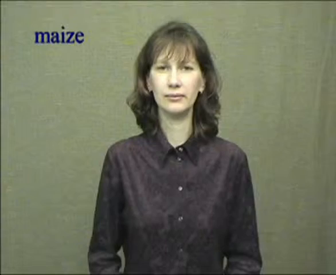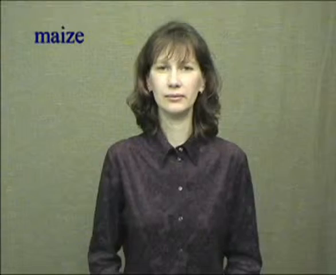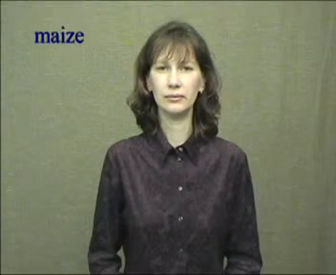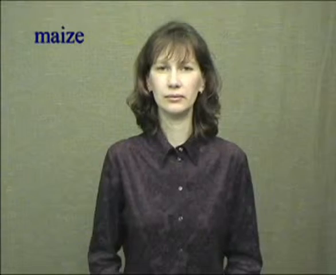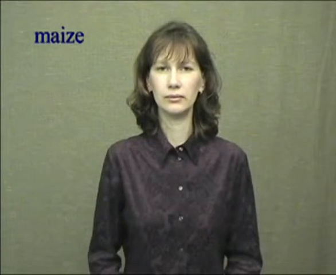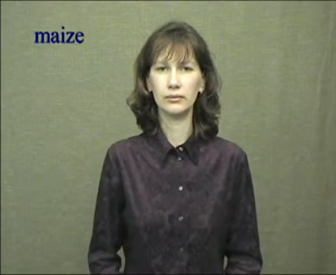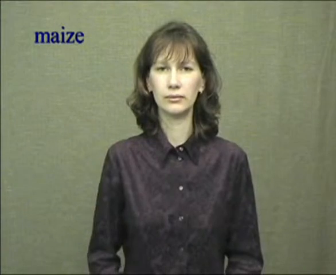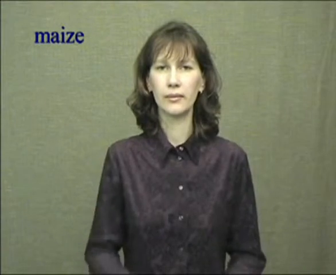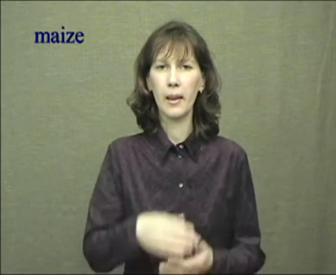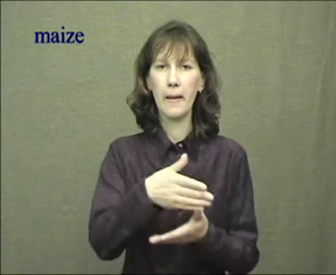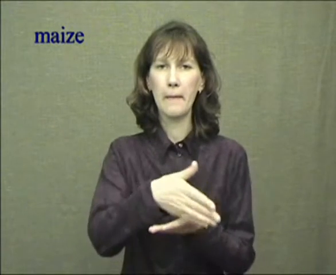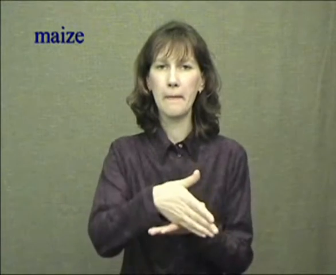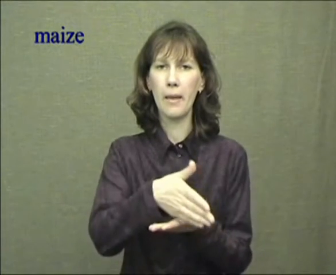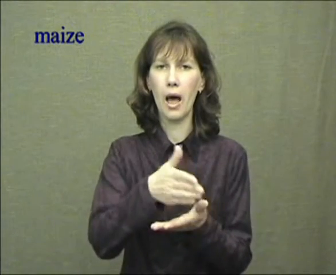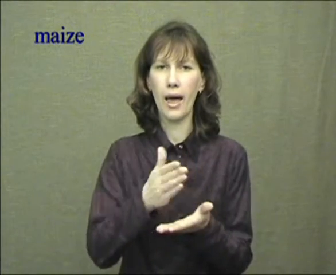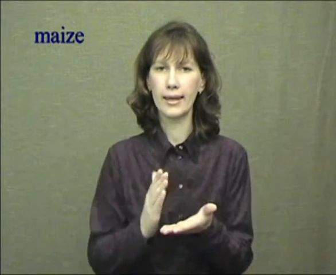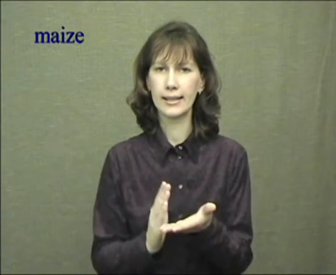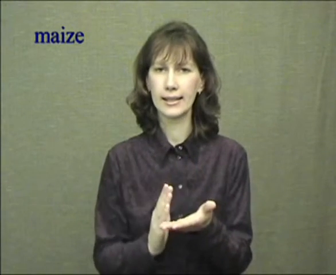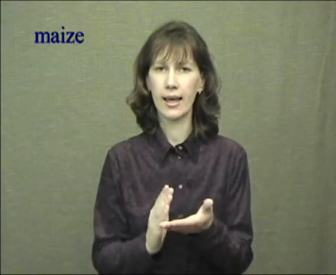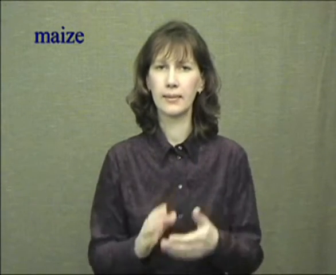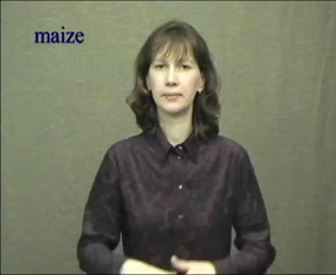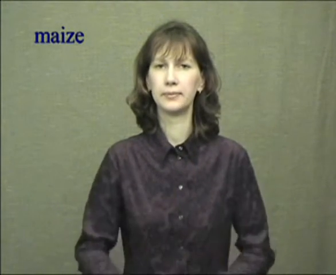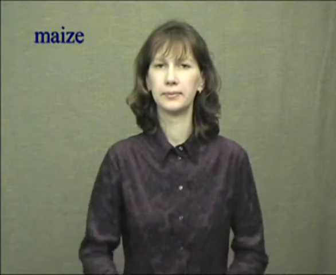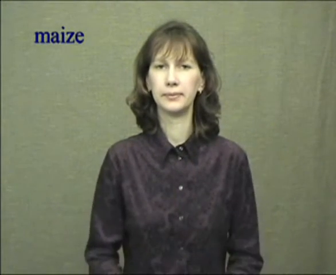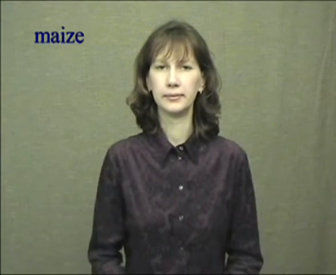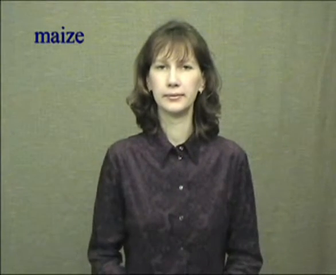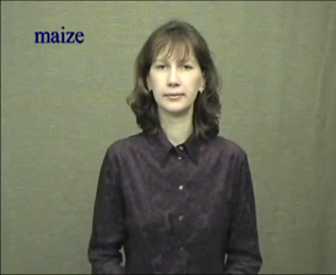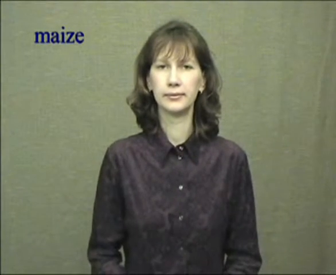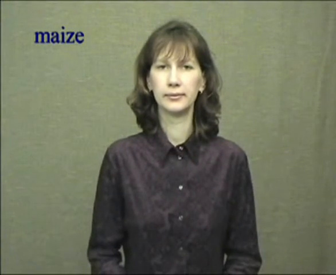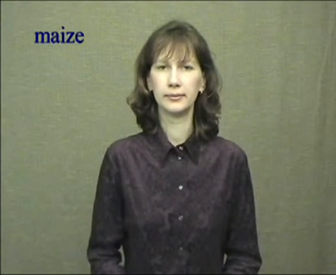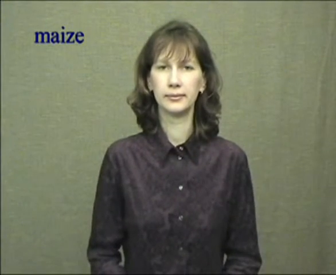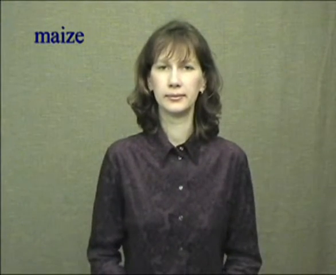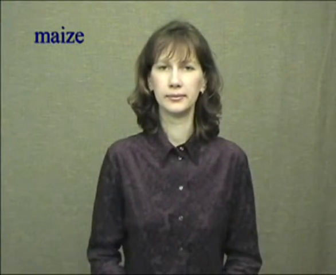maize